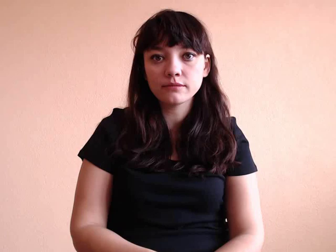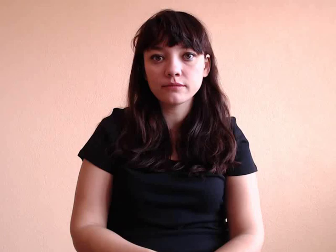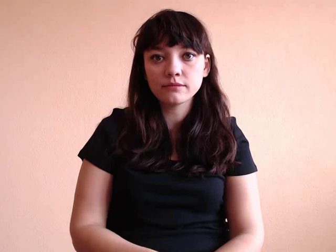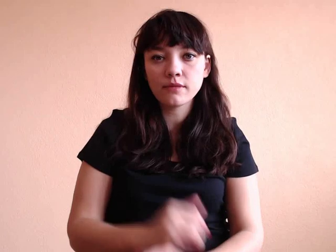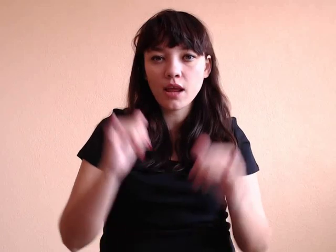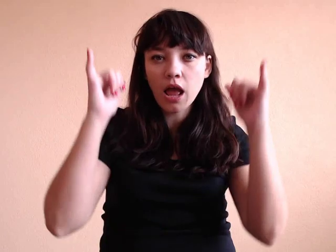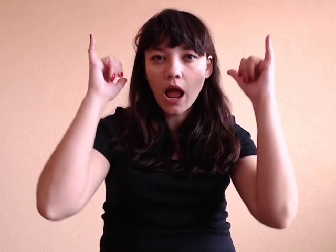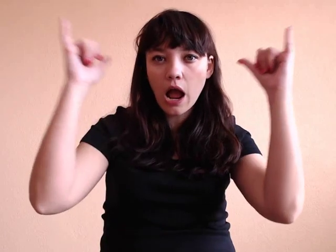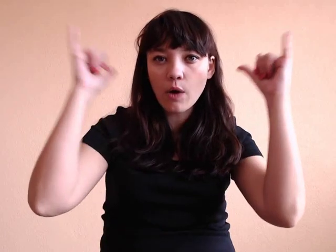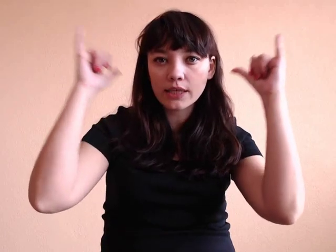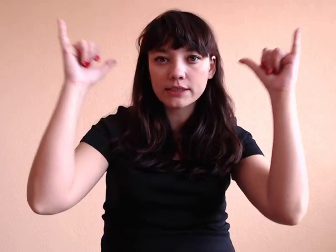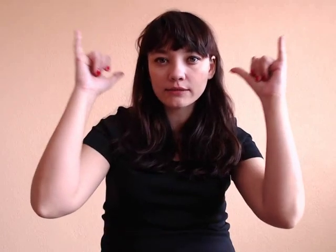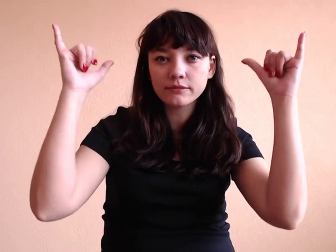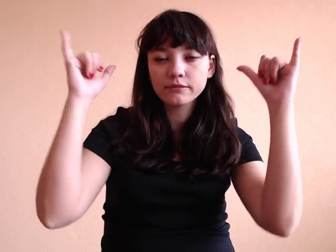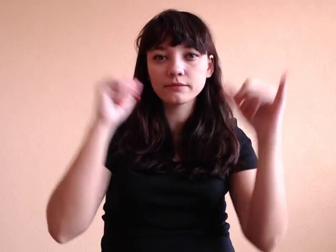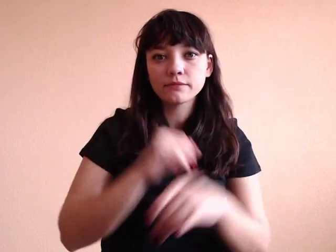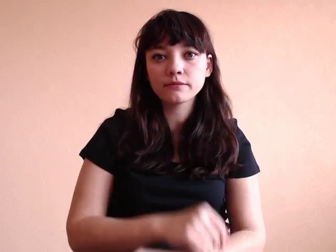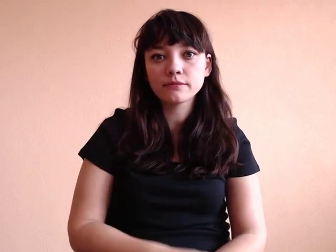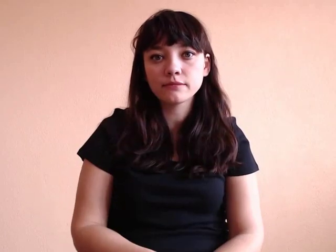HAŁAS